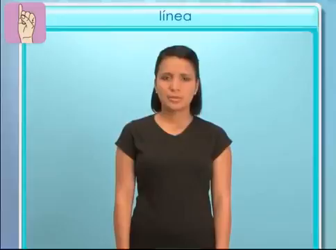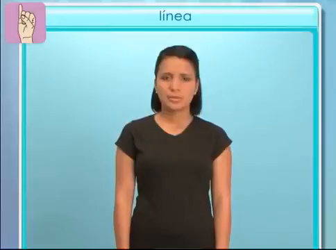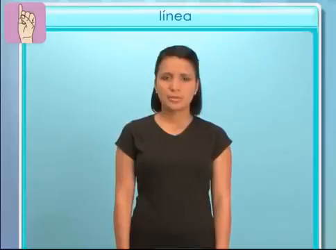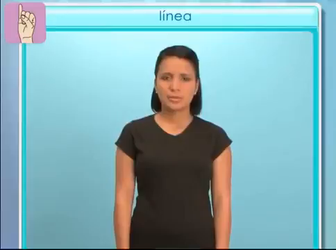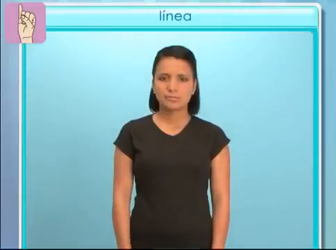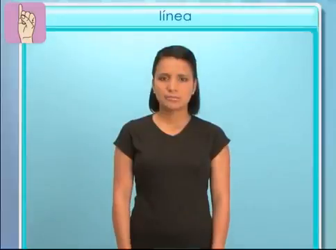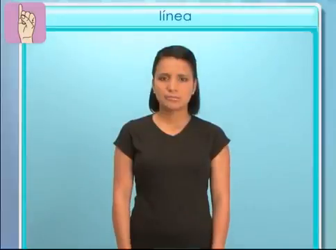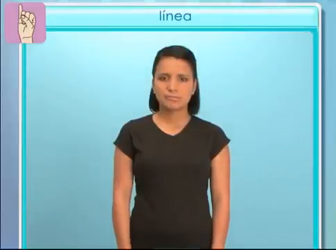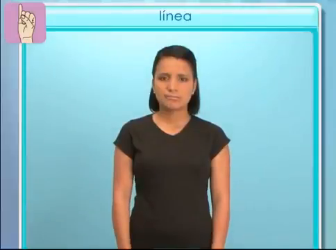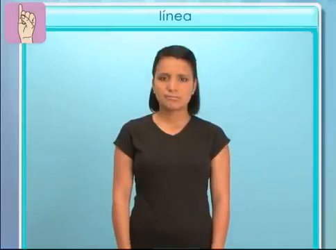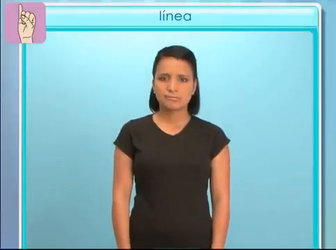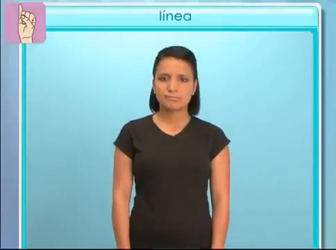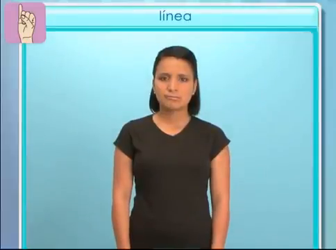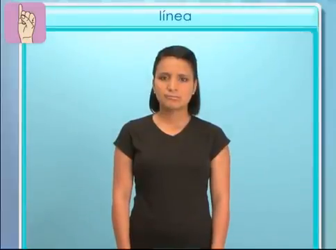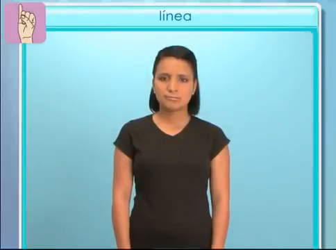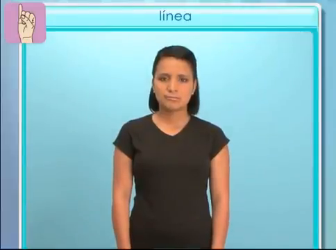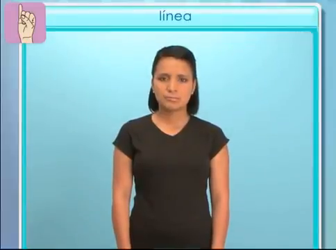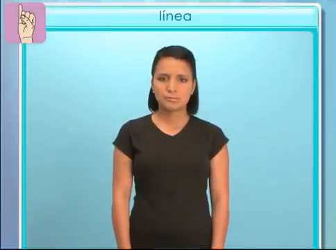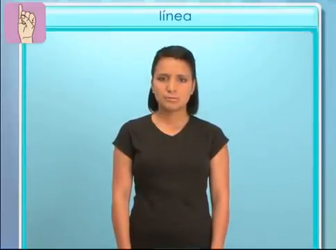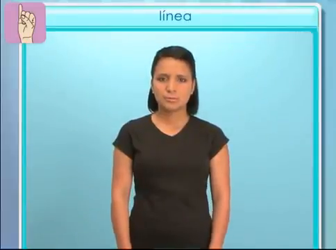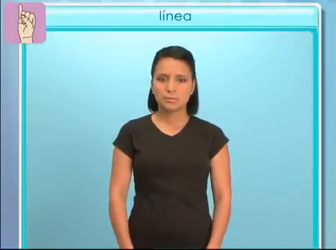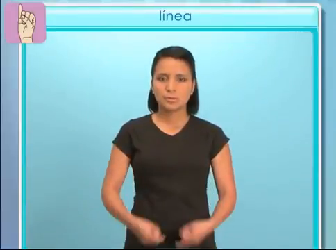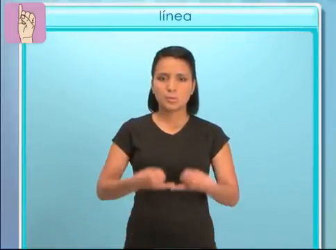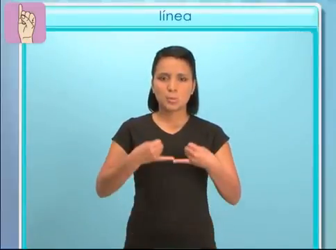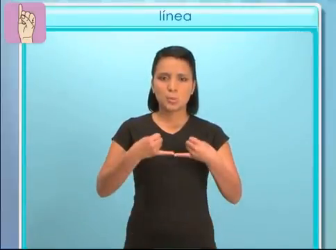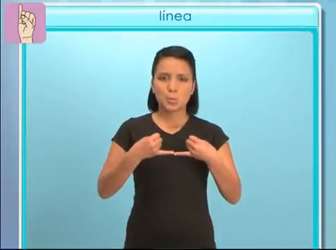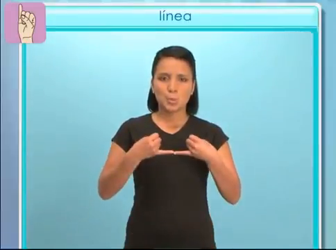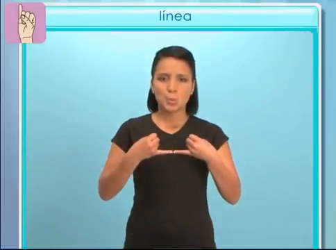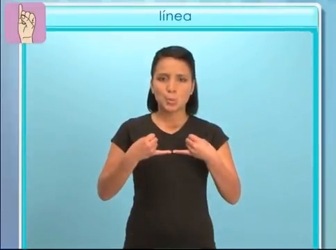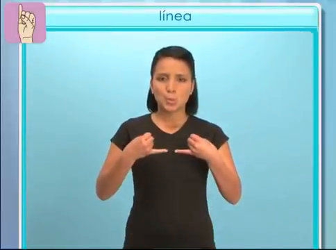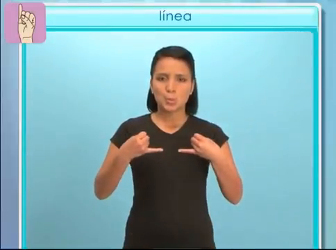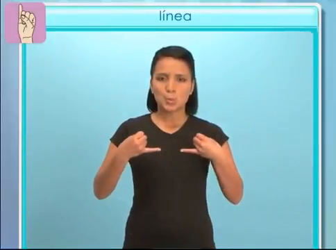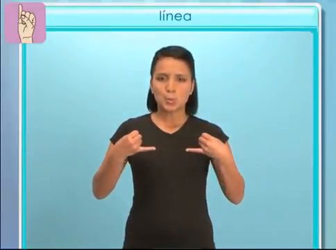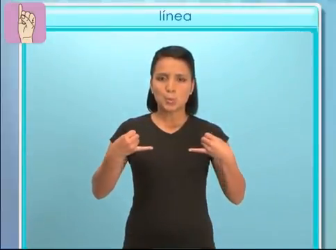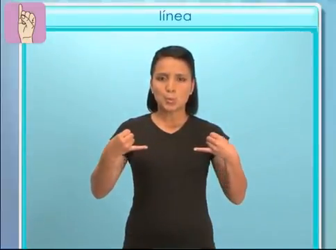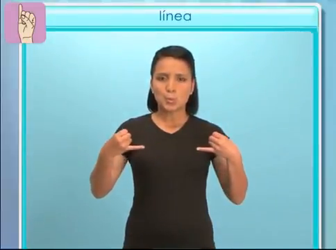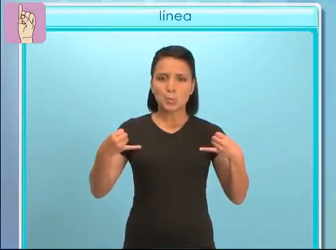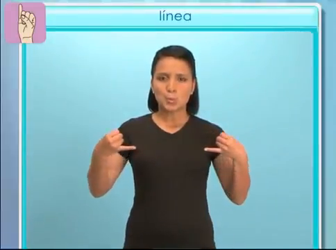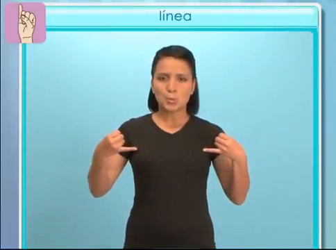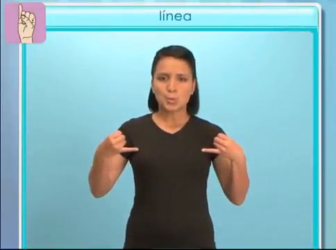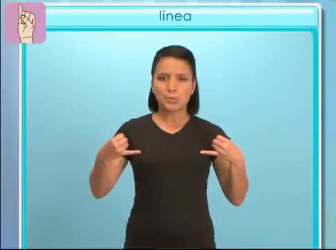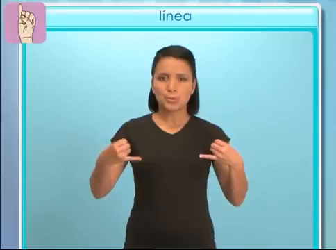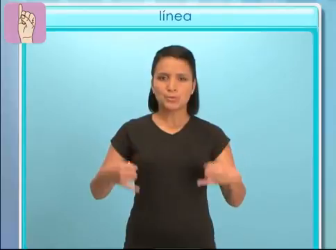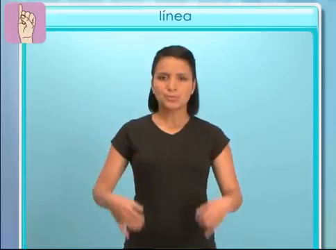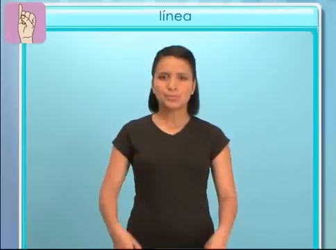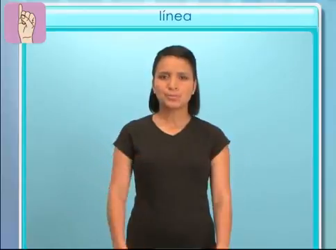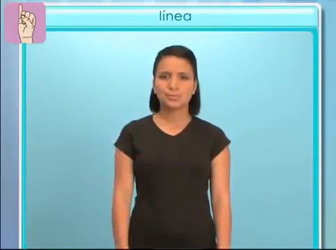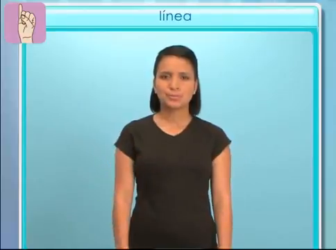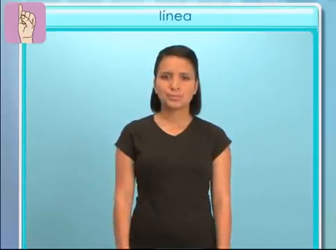LINEA